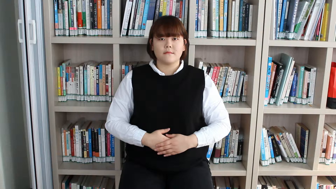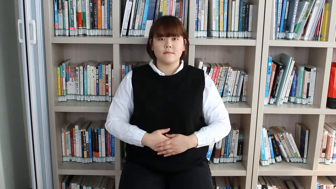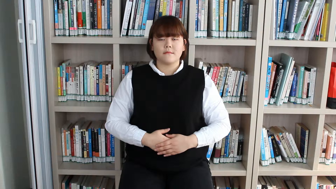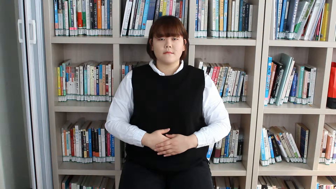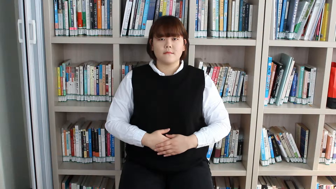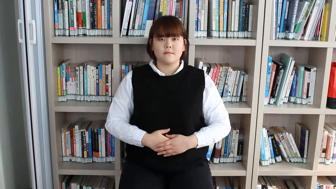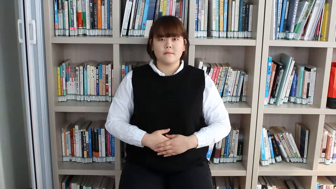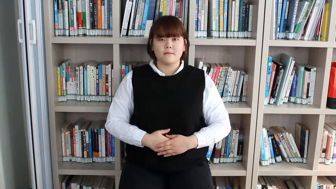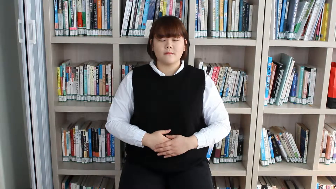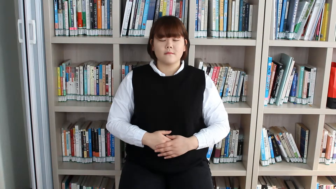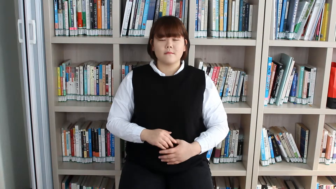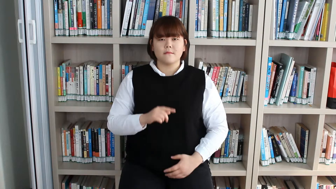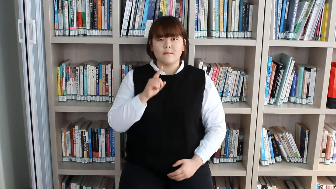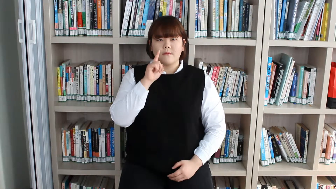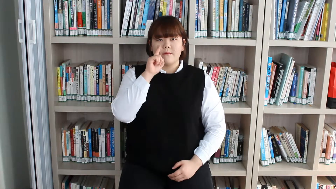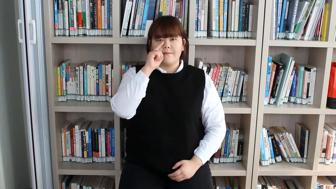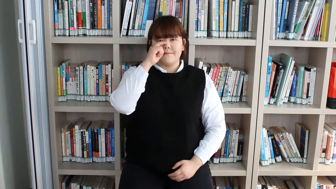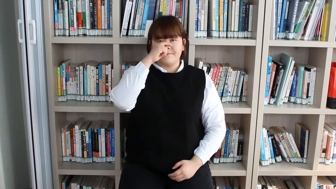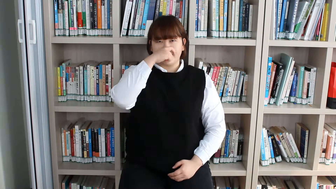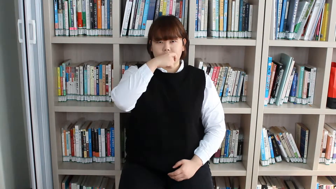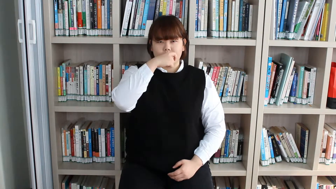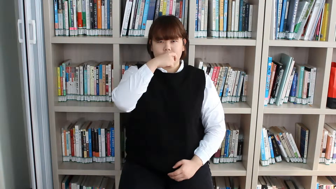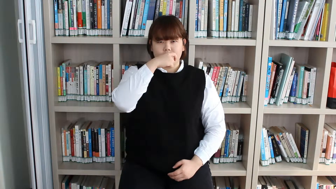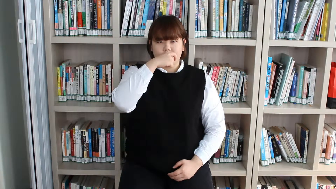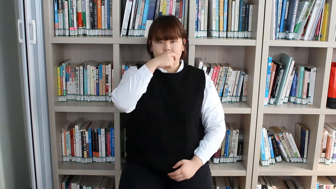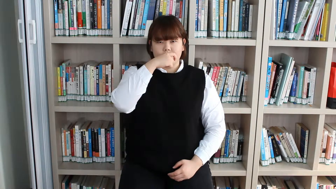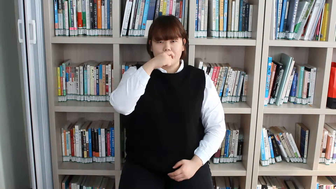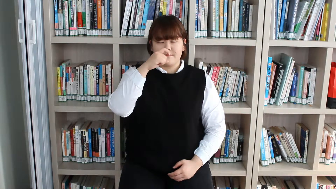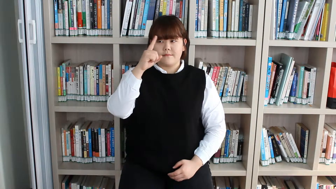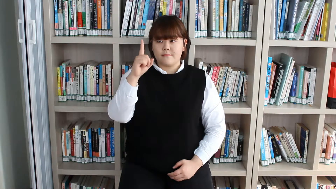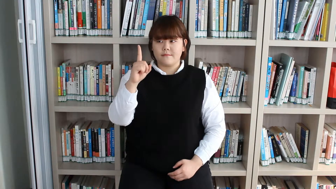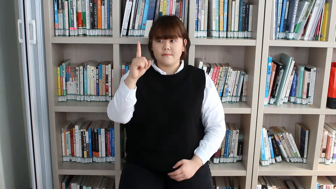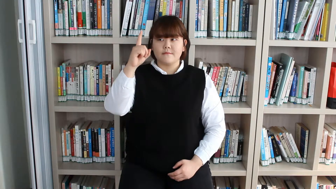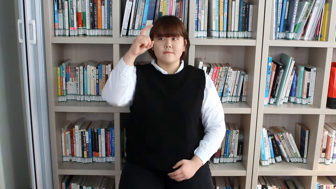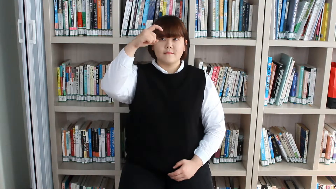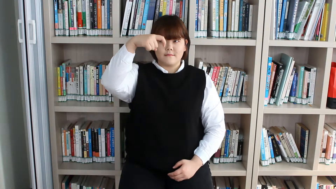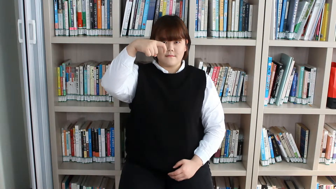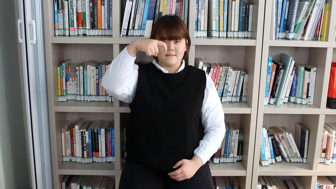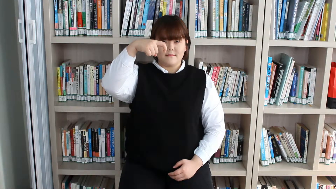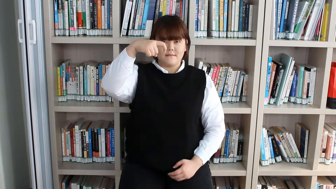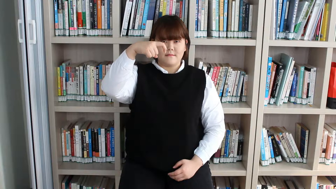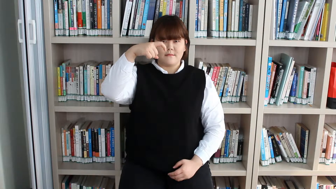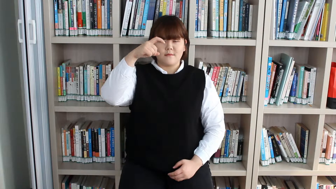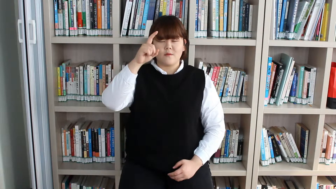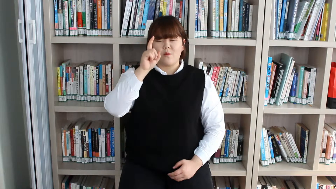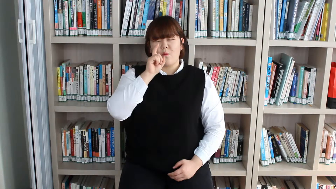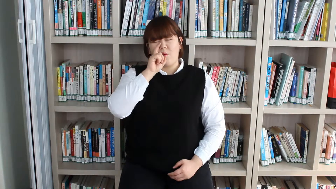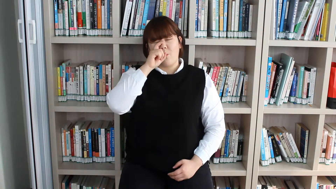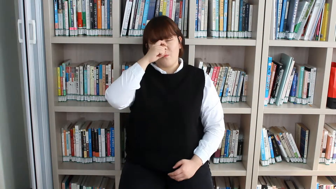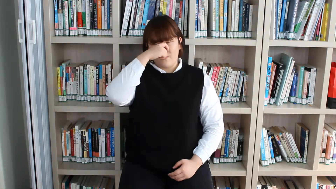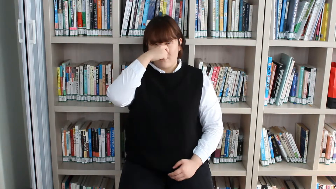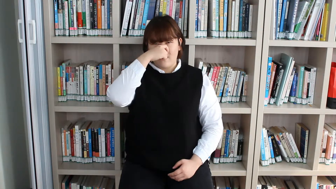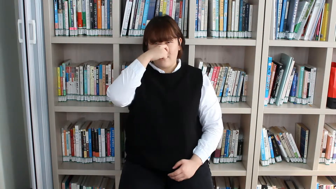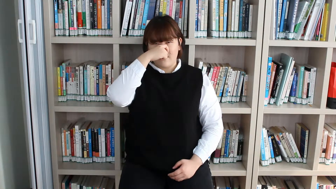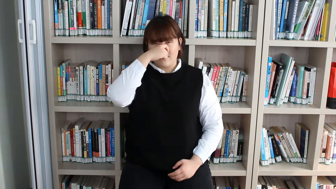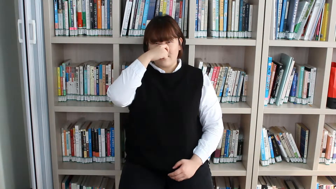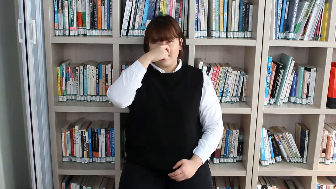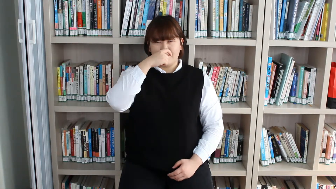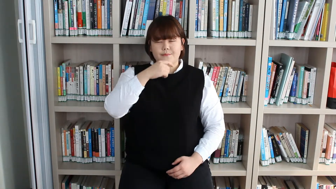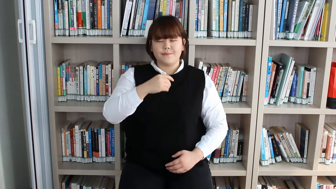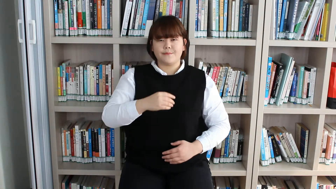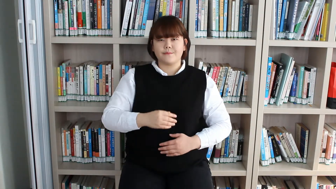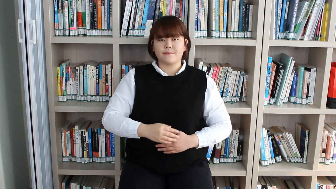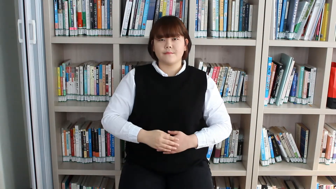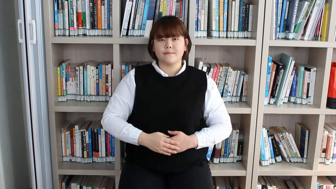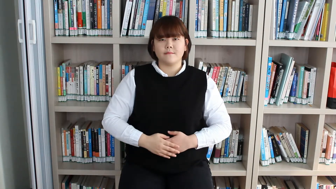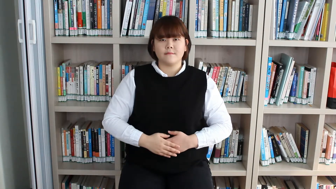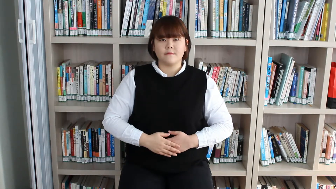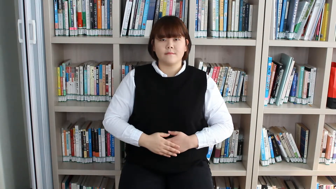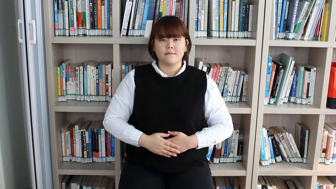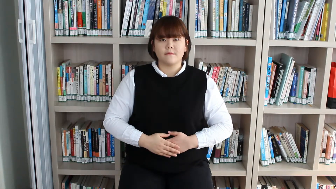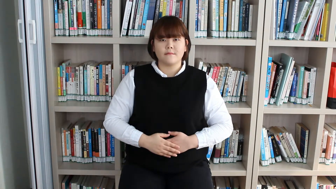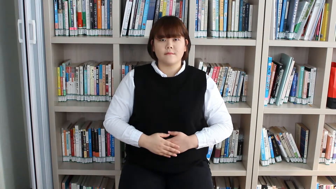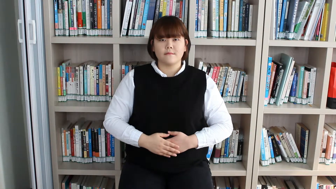더럽다